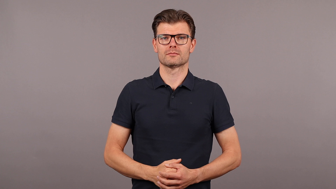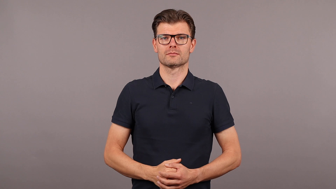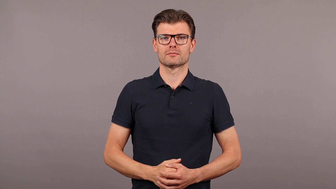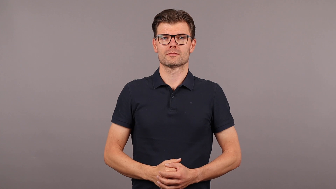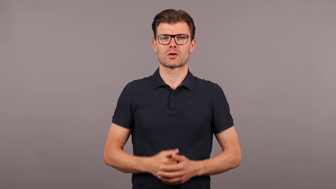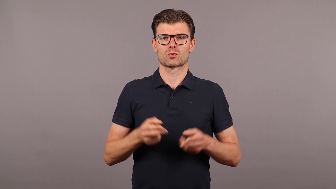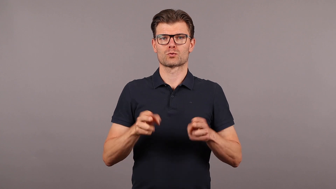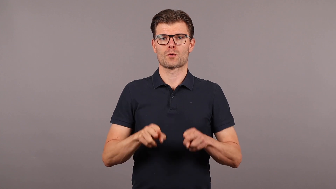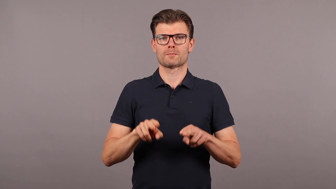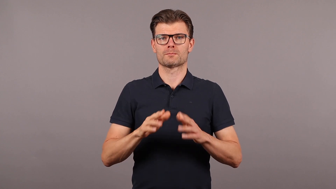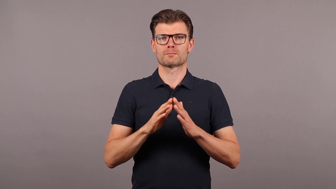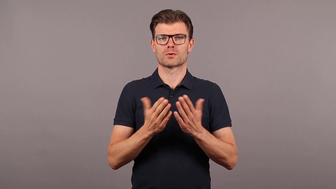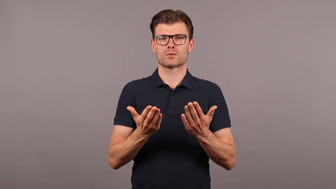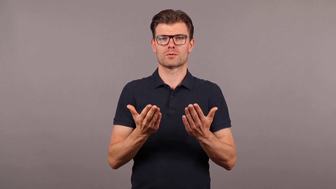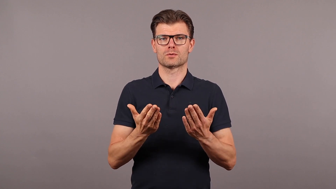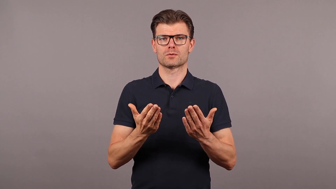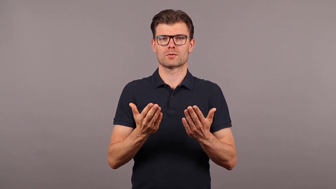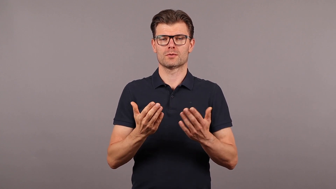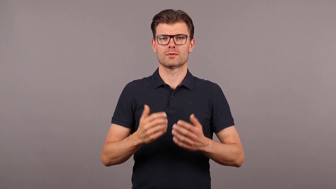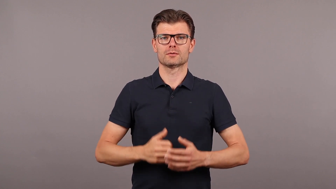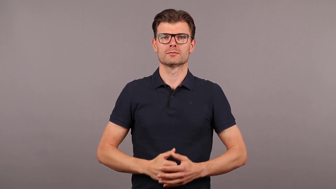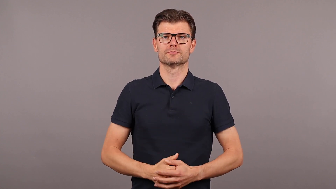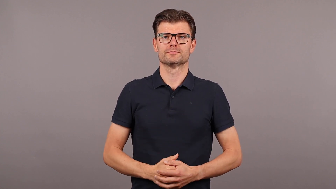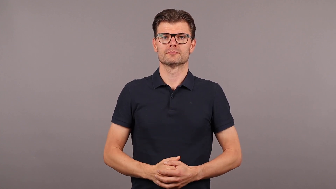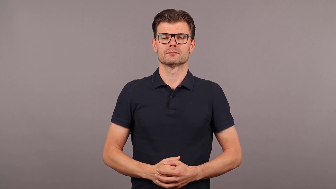Domarboken